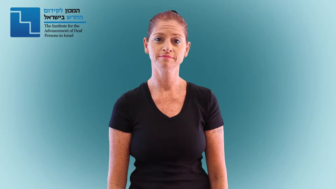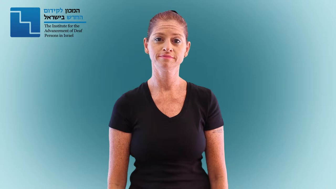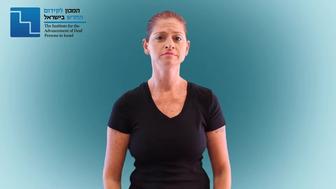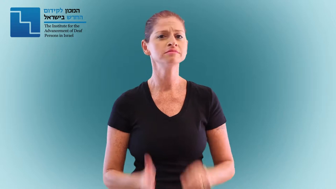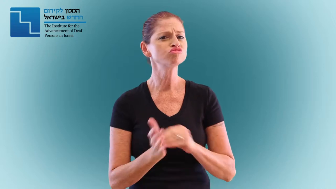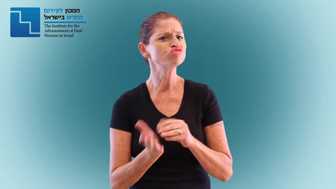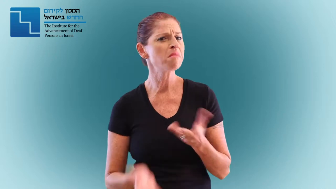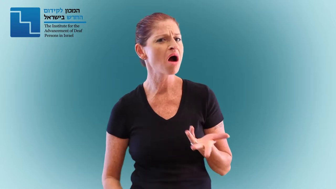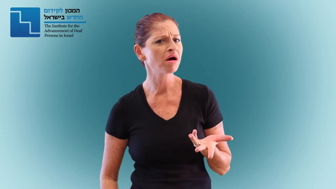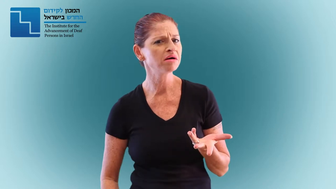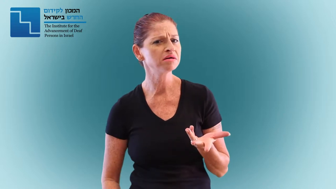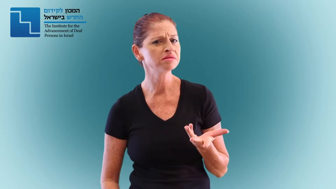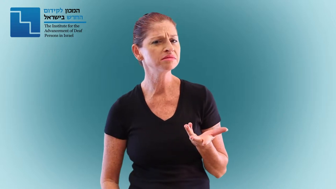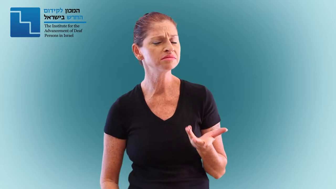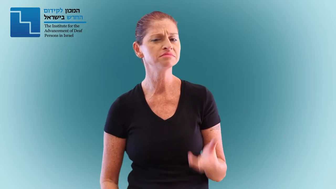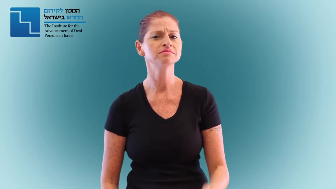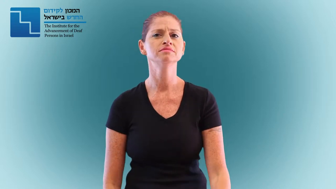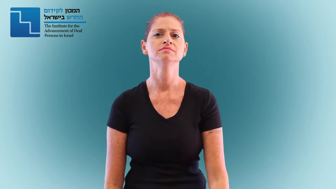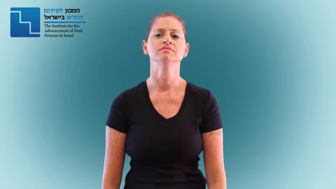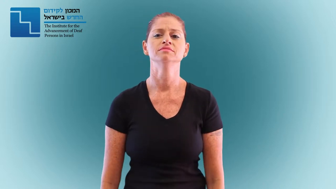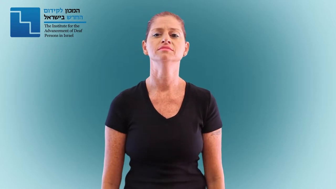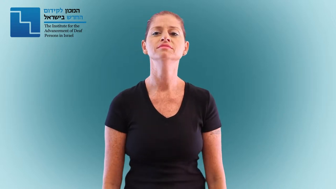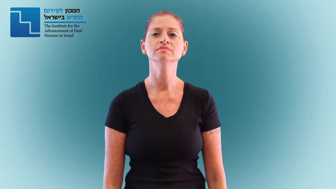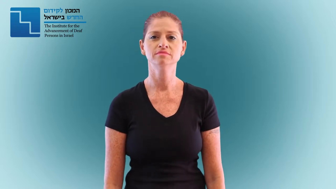בשביל מה